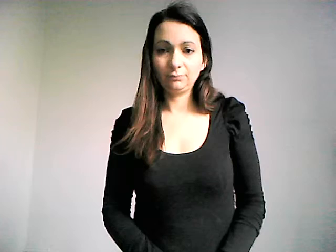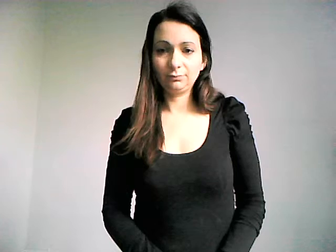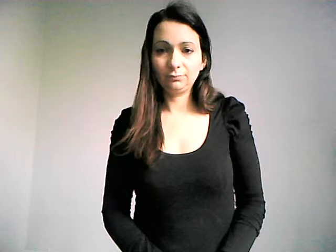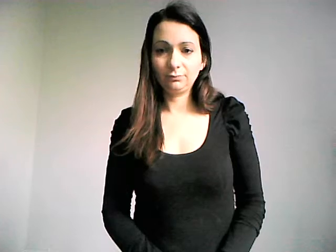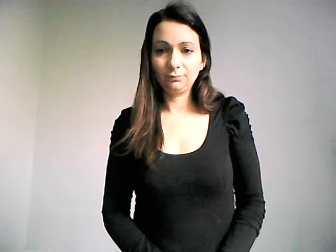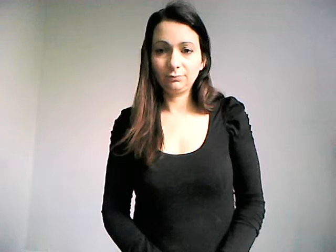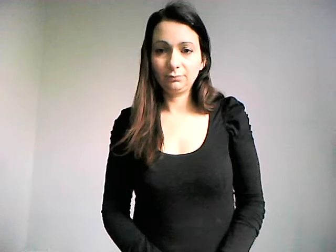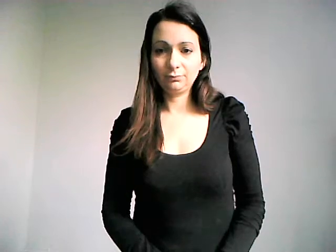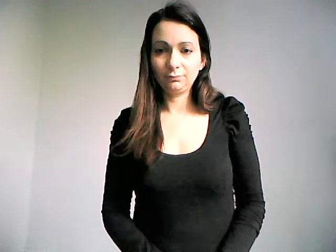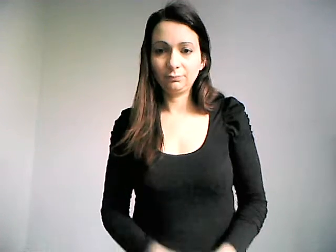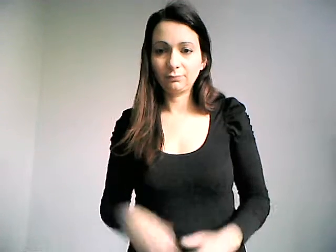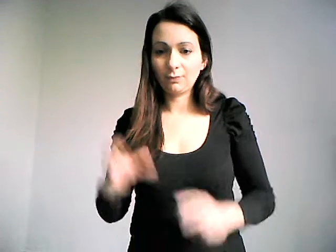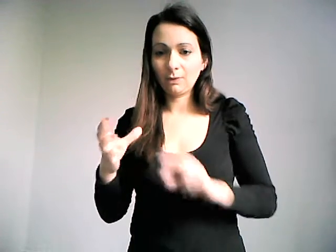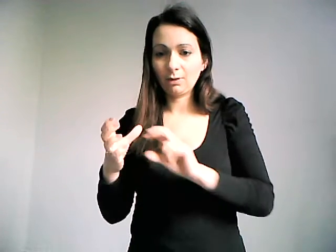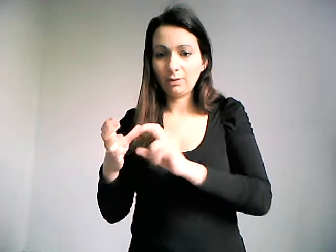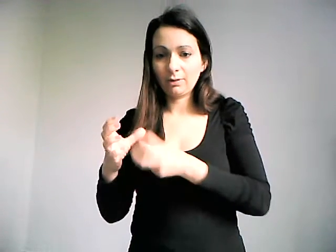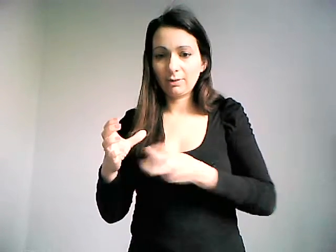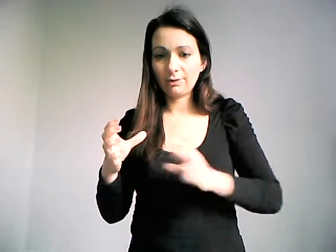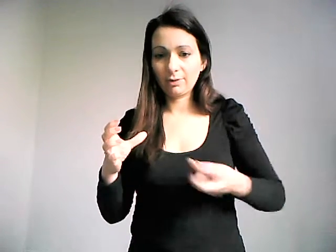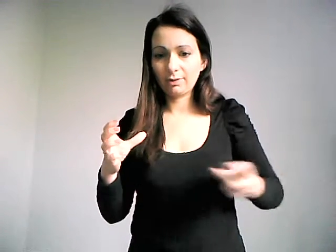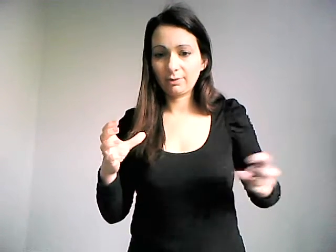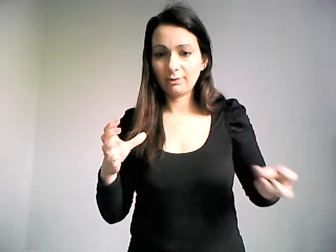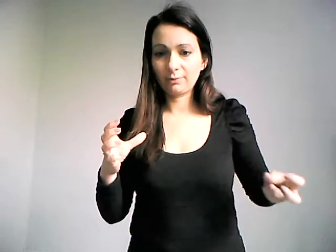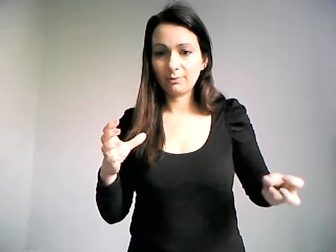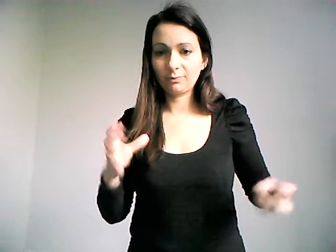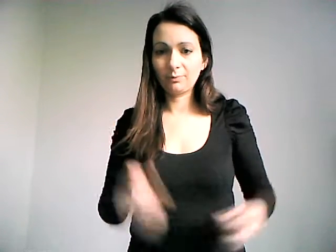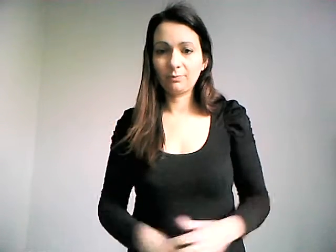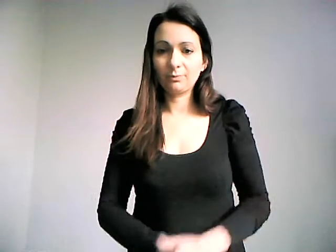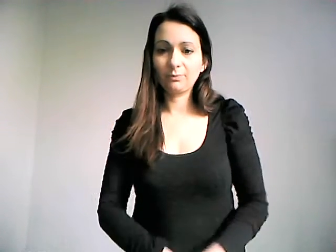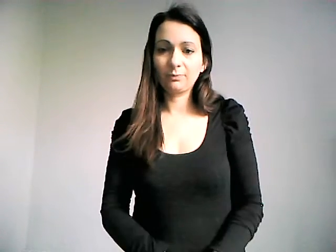Intestin